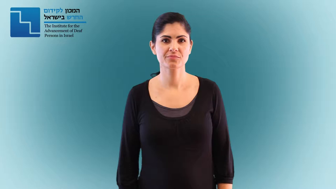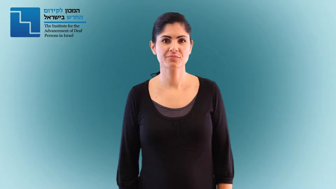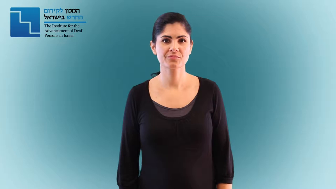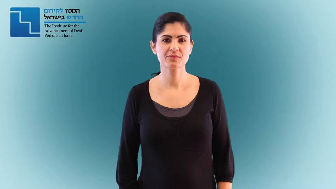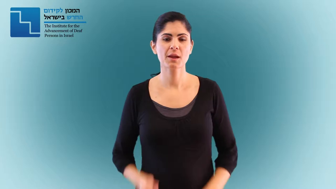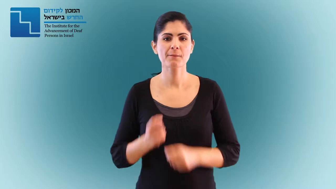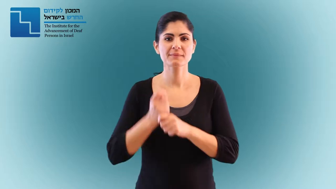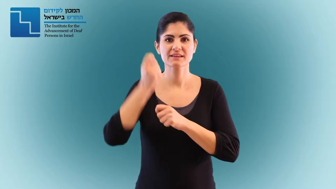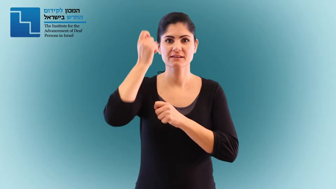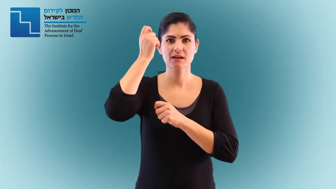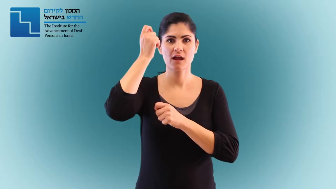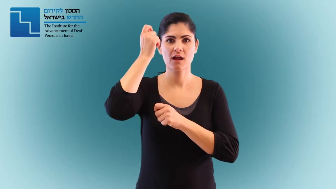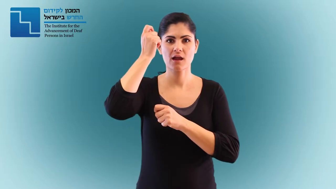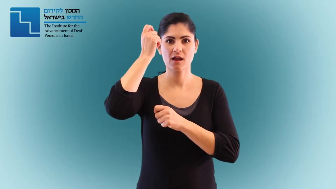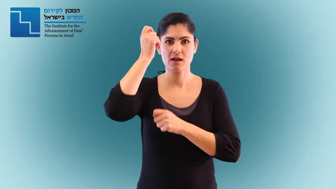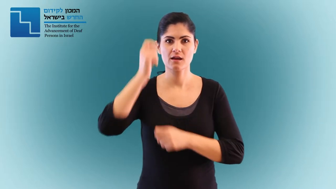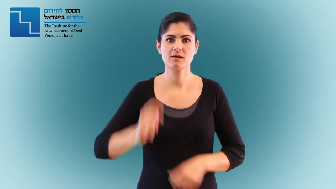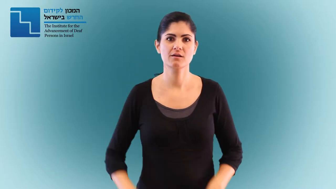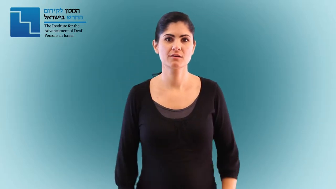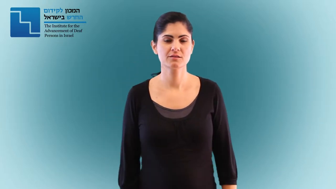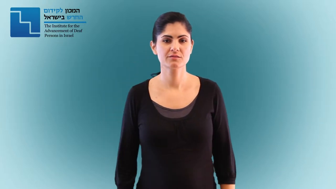מטרייה